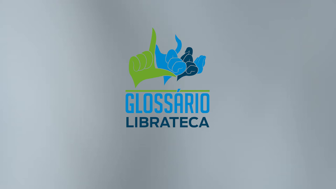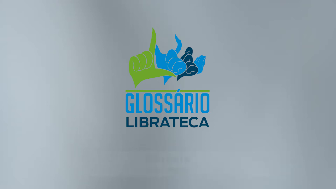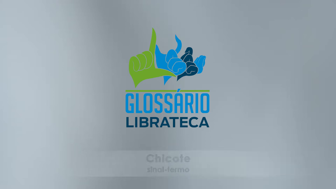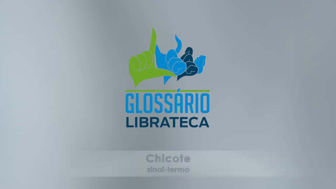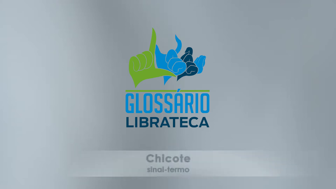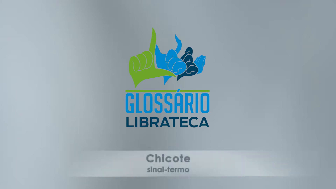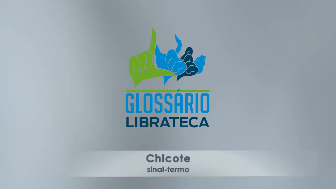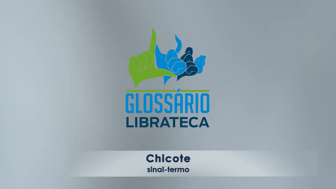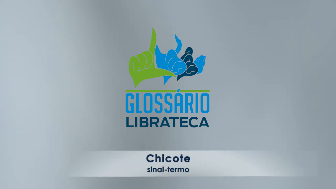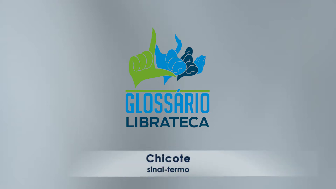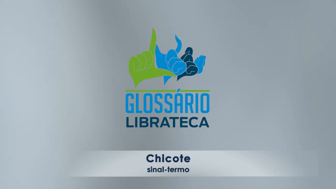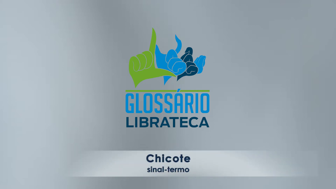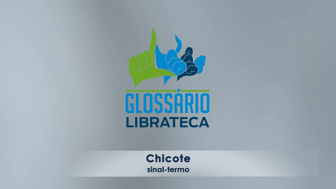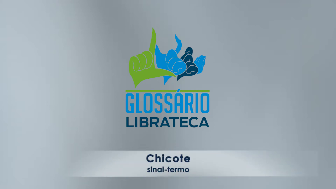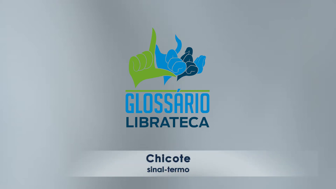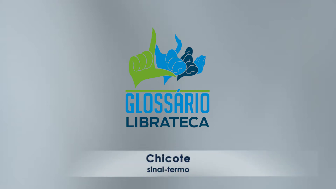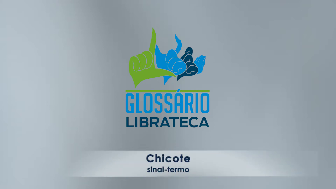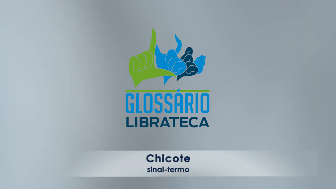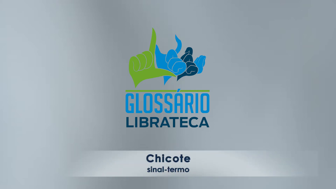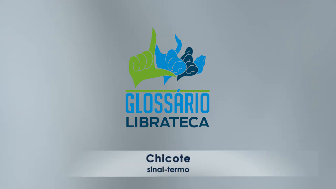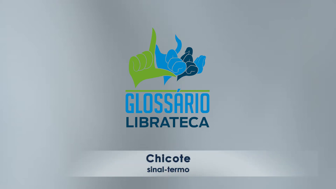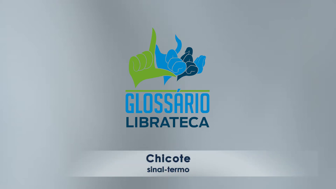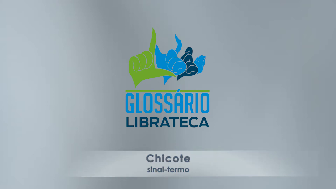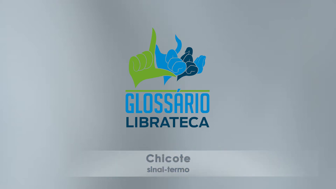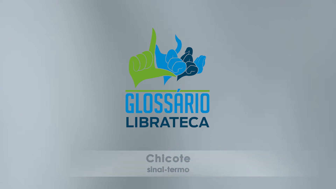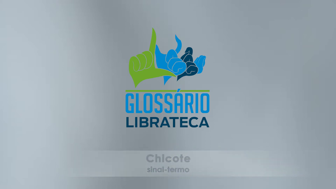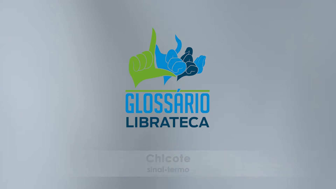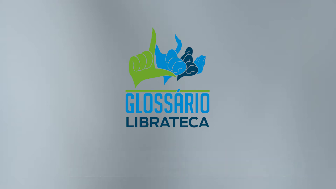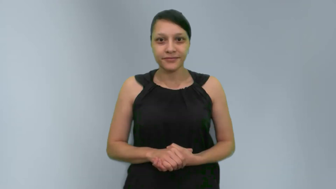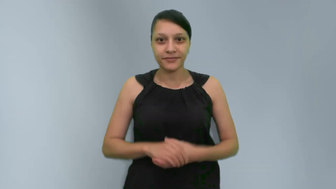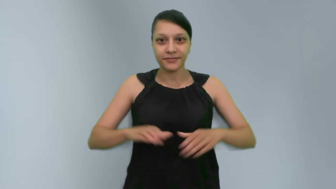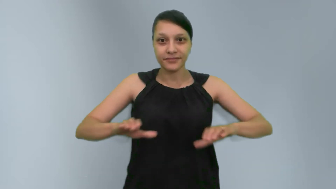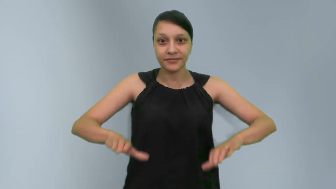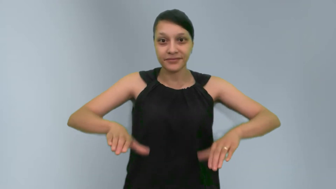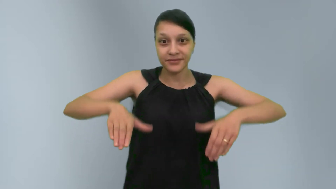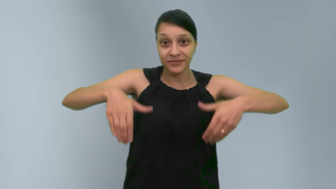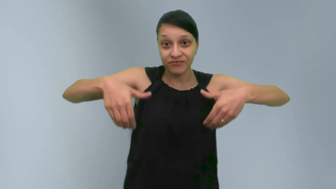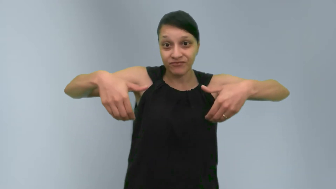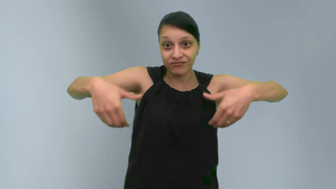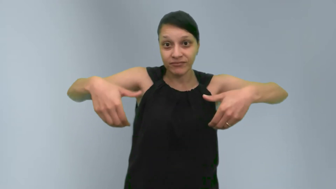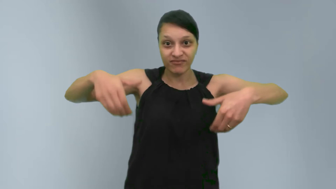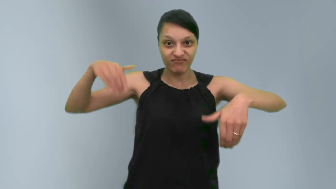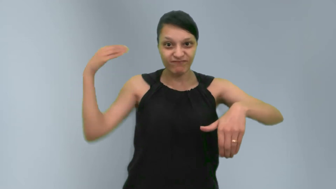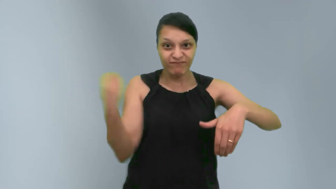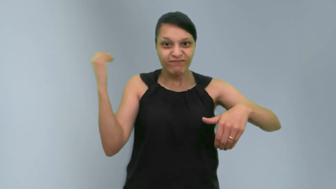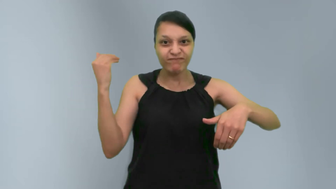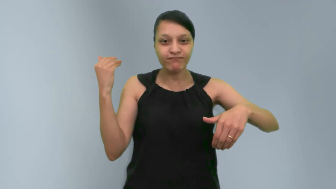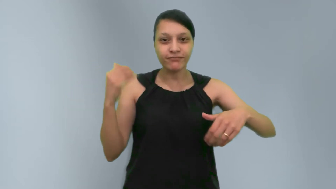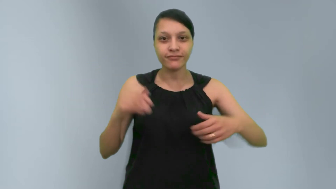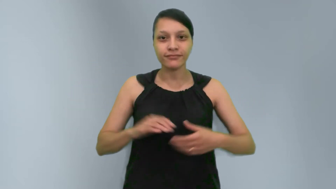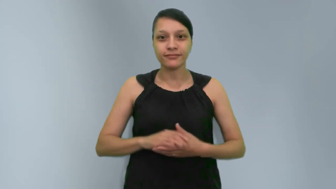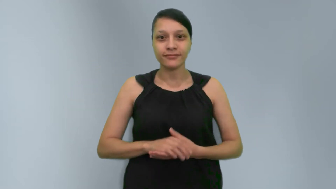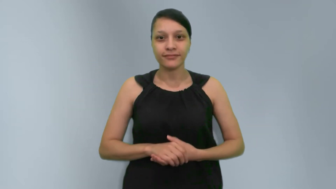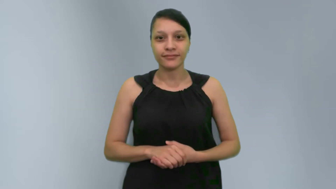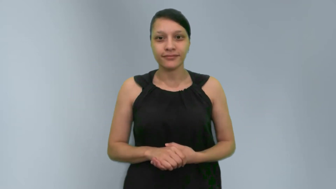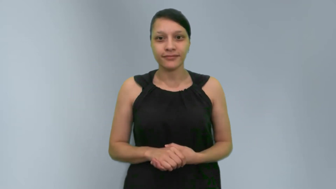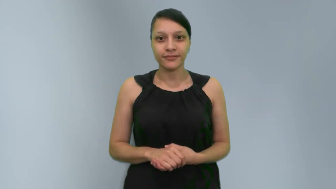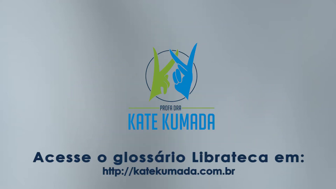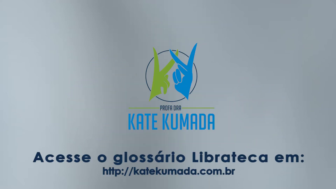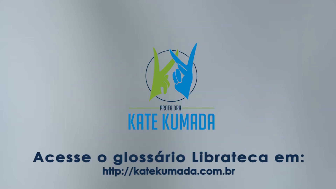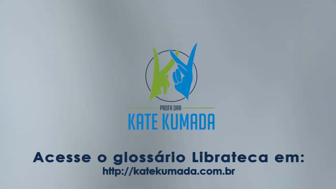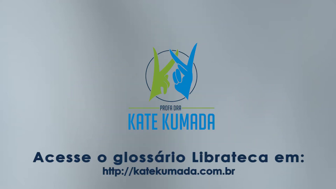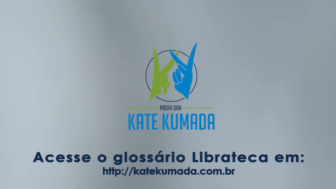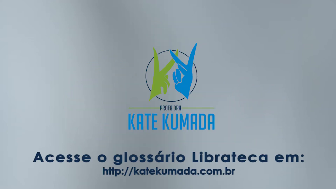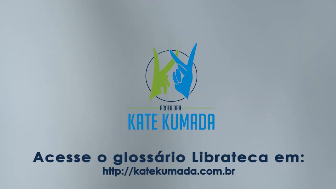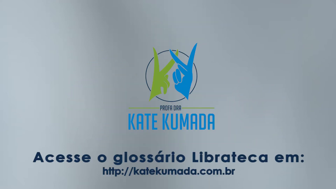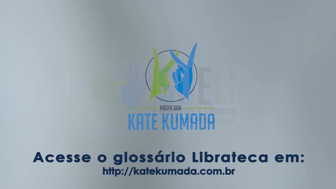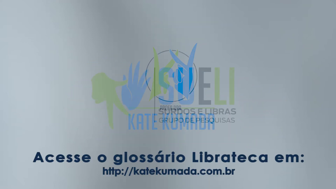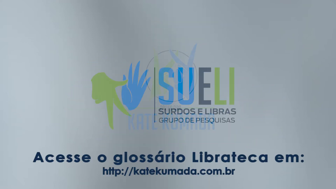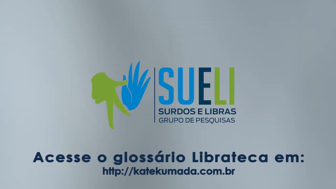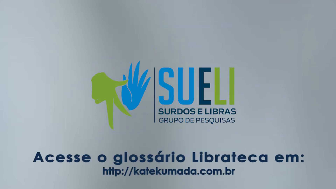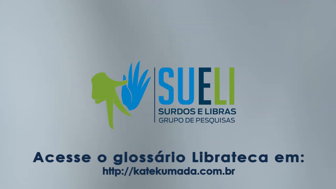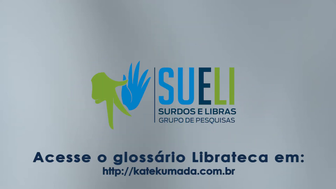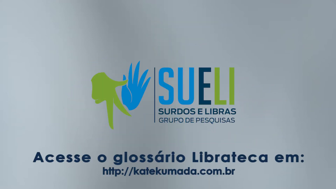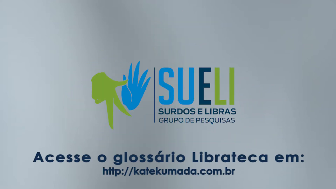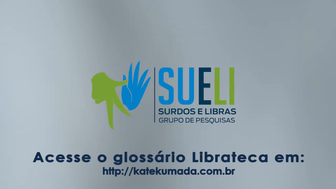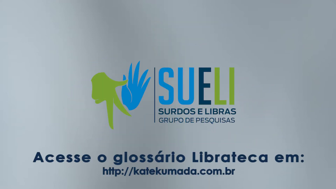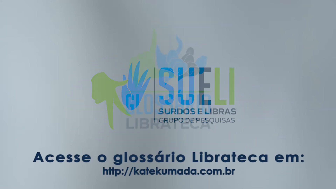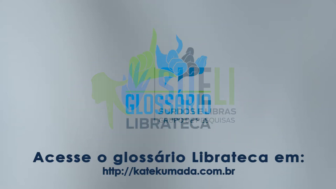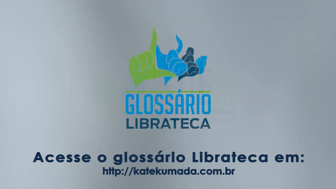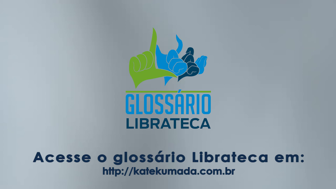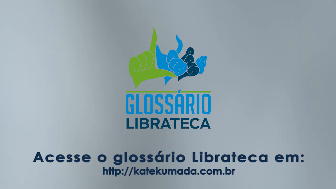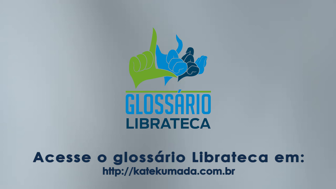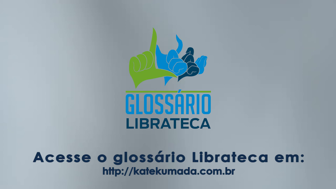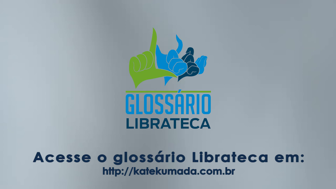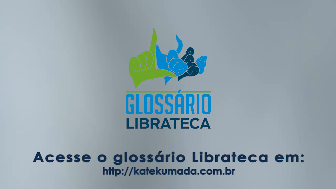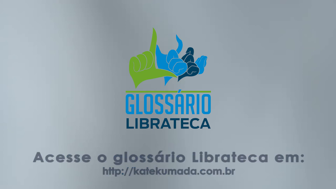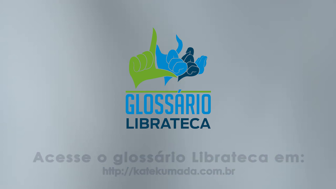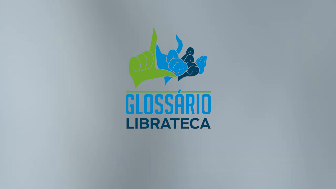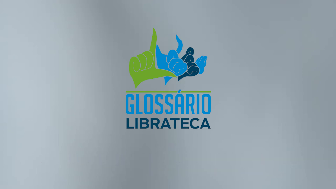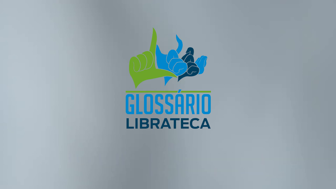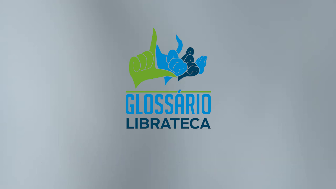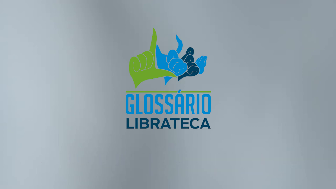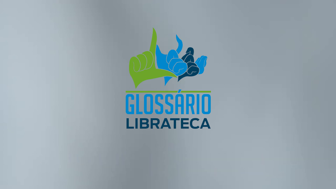Chicote